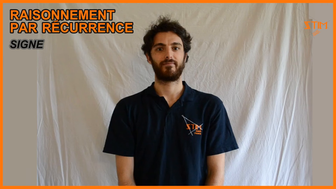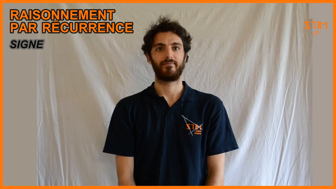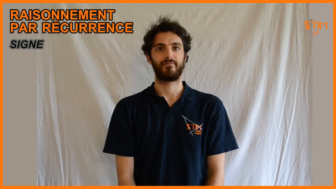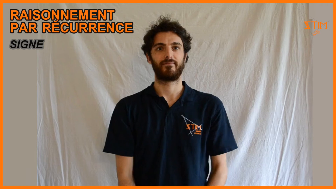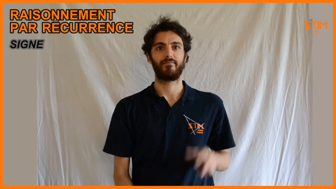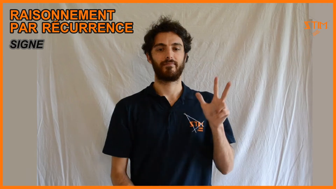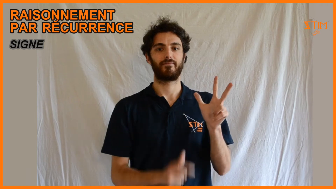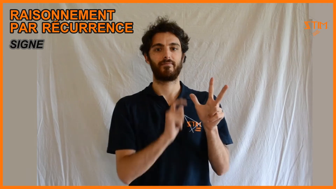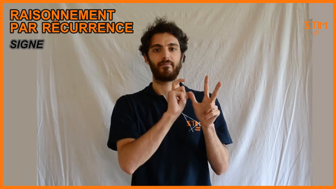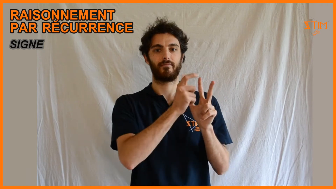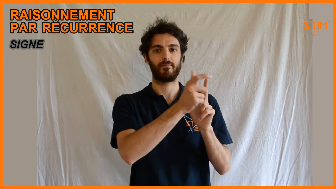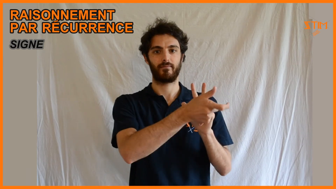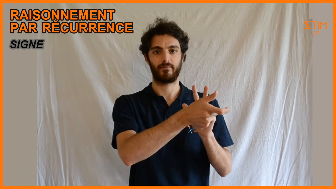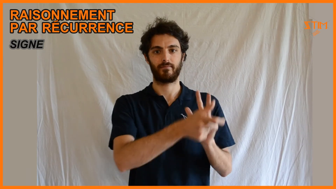Raisonnement par récurrence